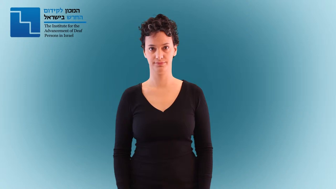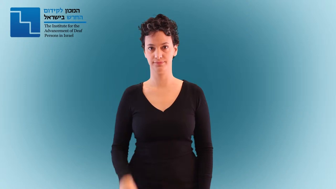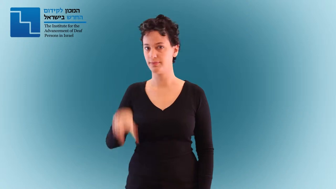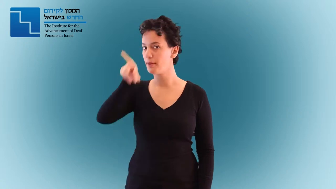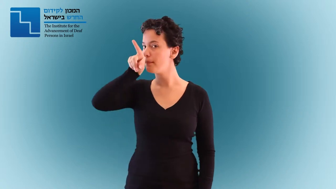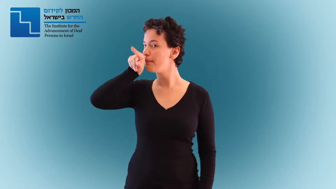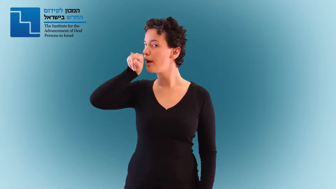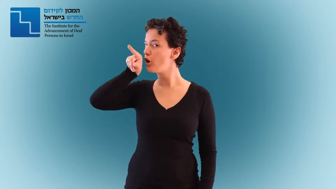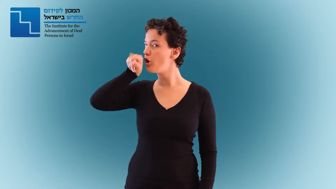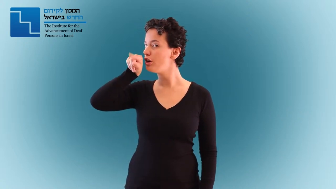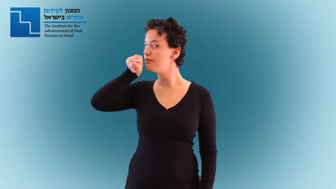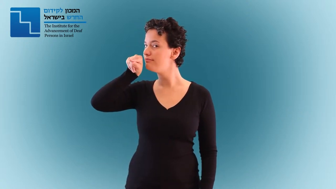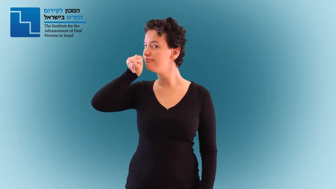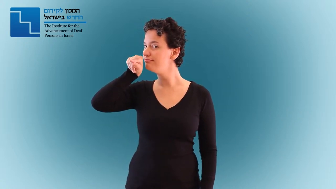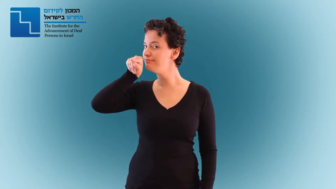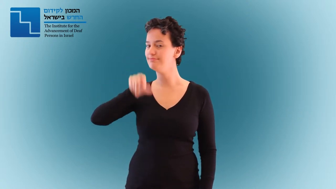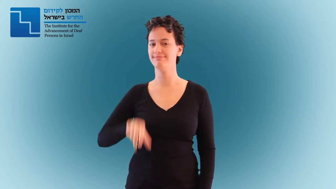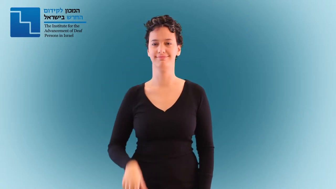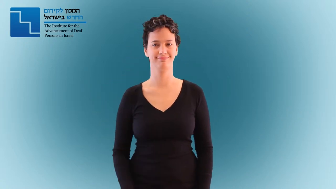מקור (ציפור)